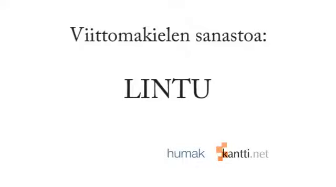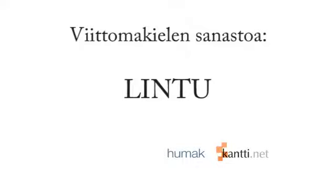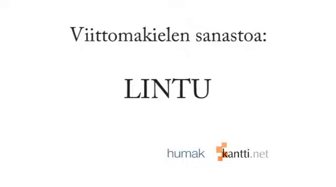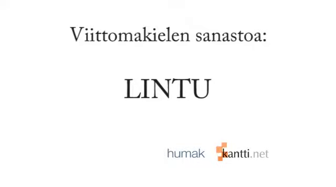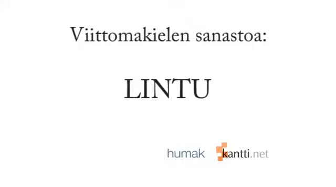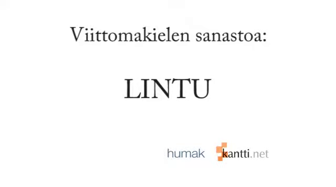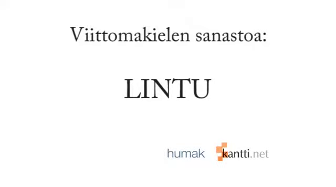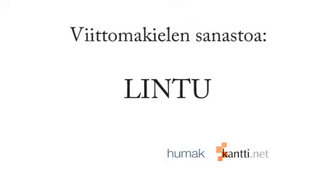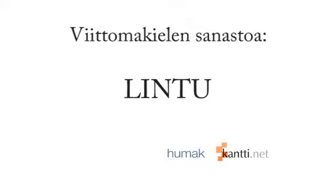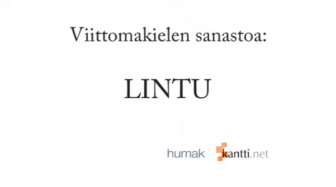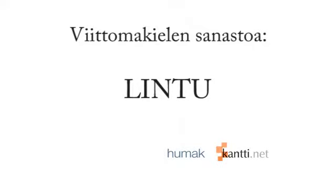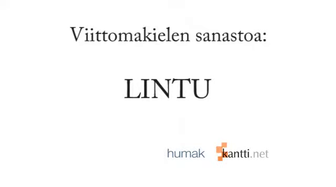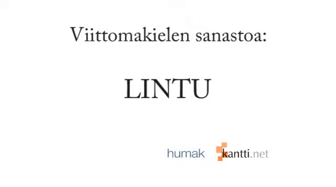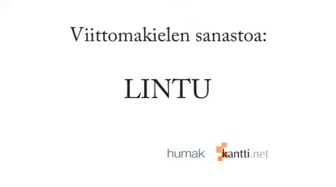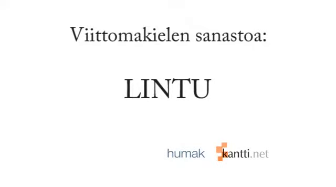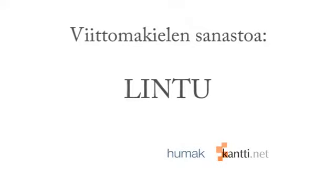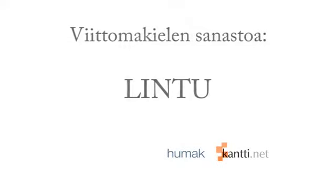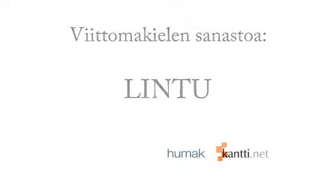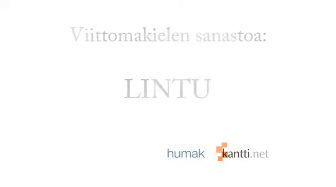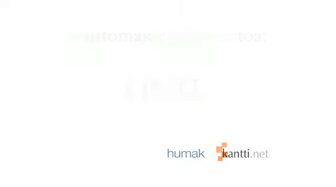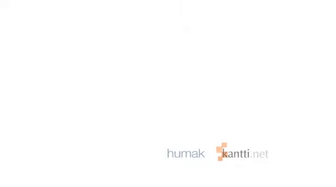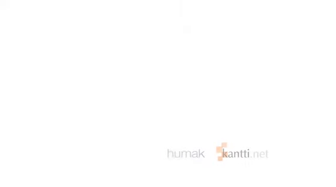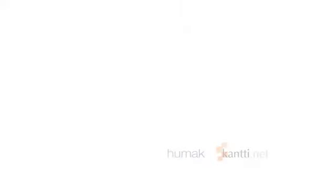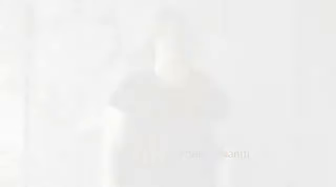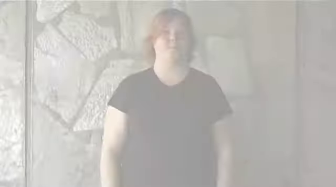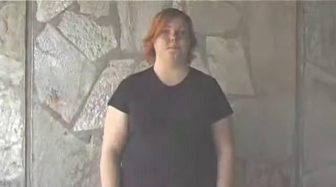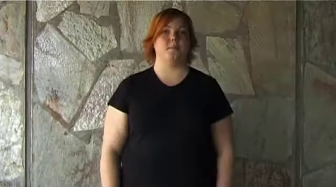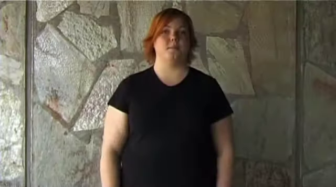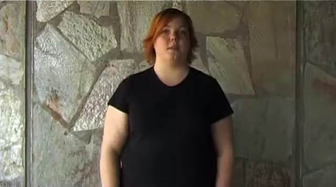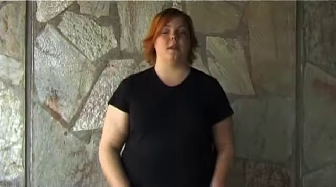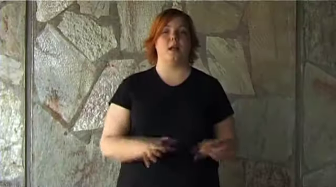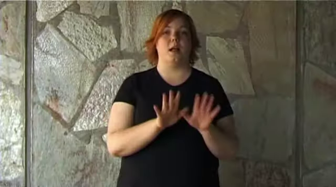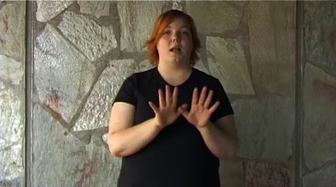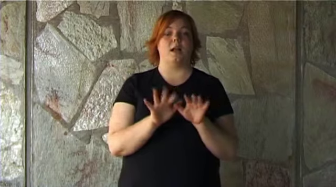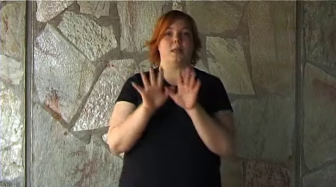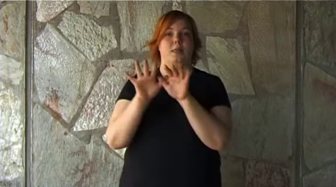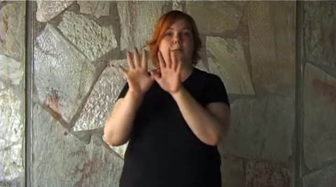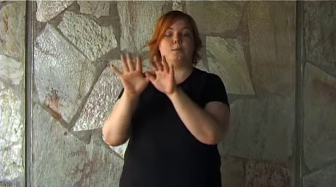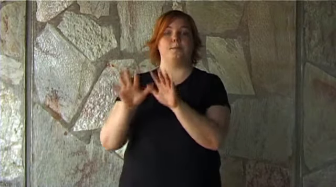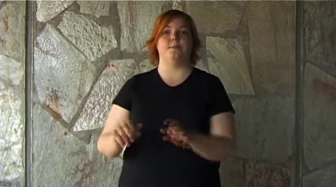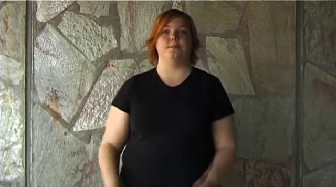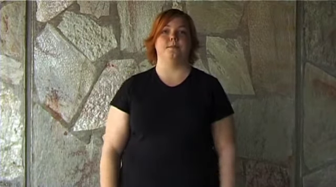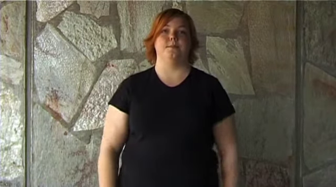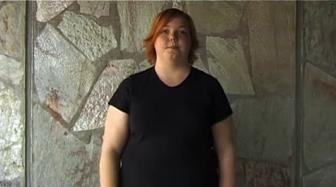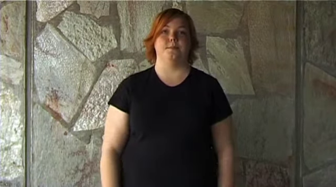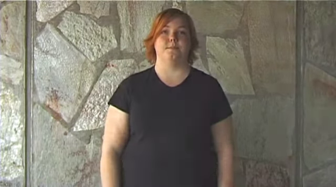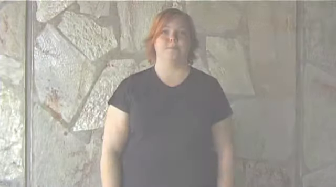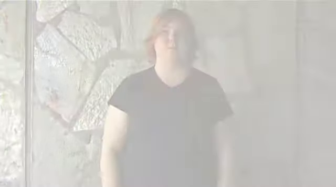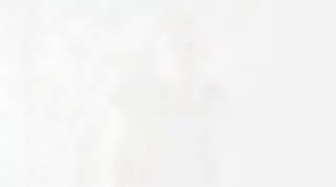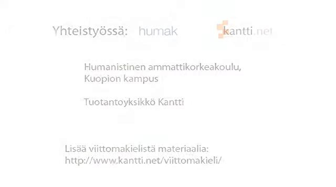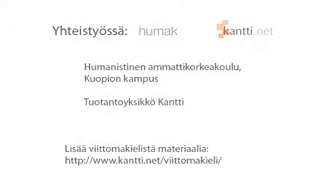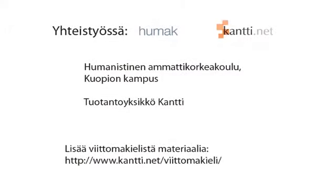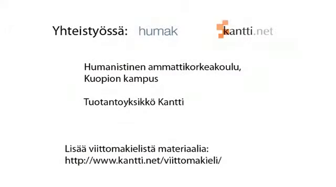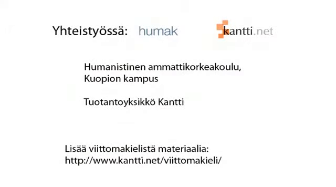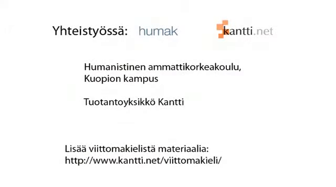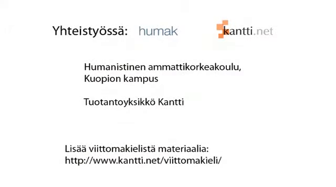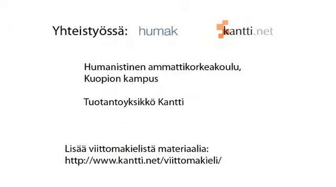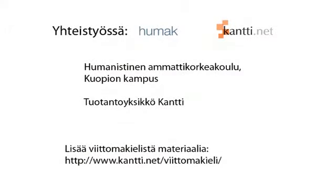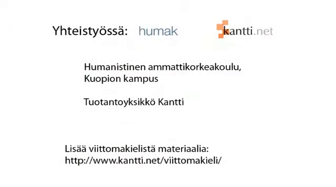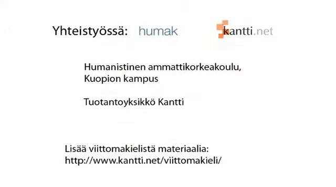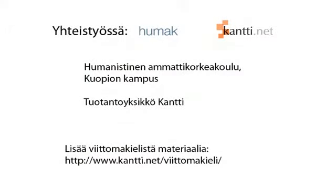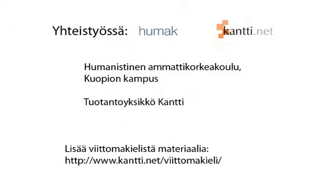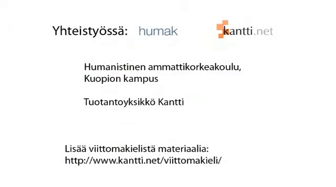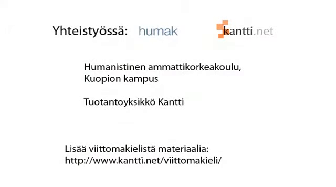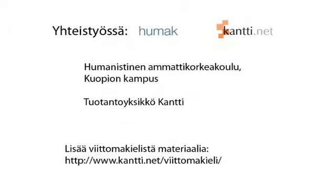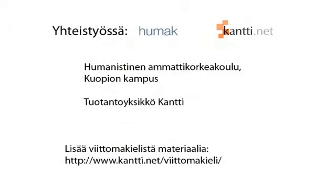Lintu